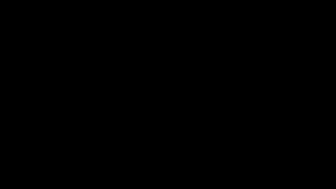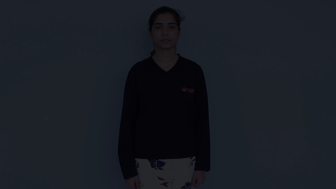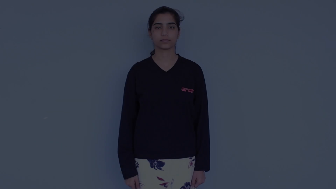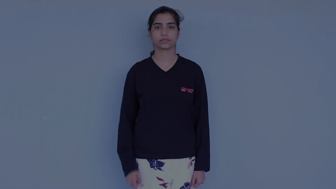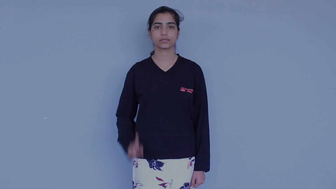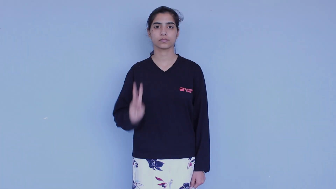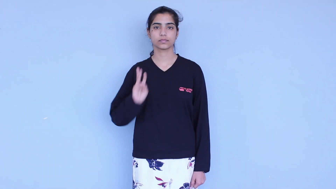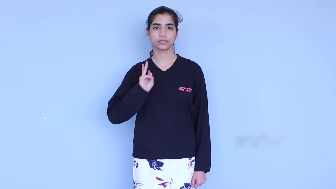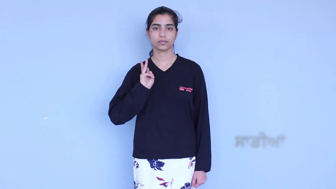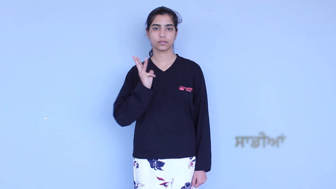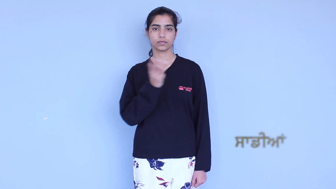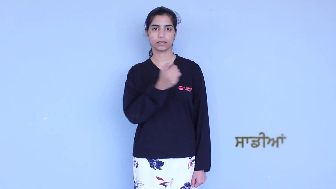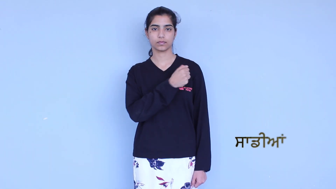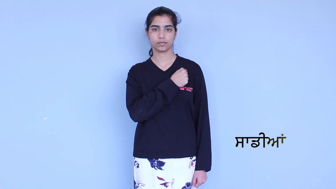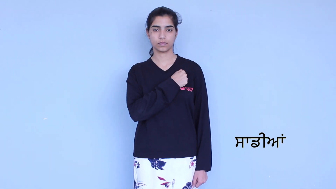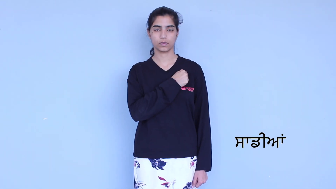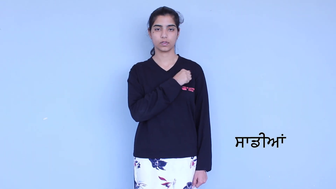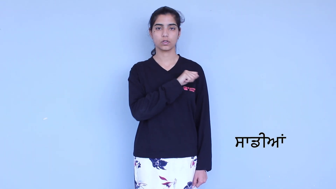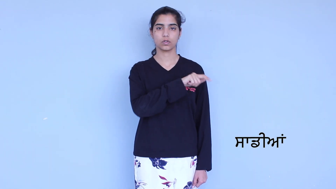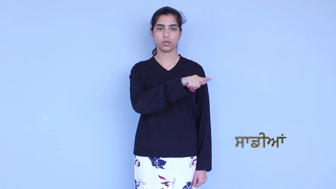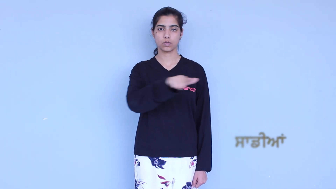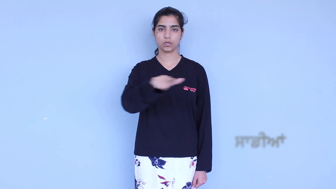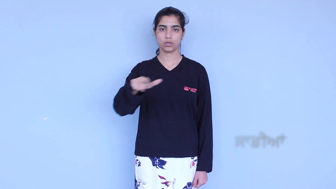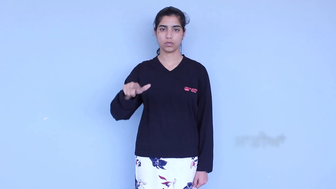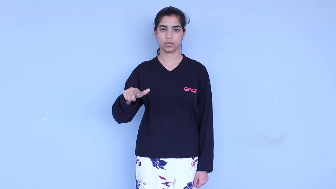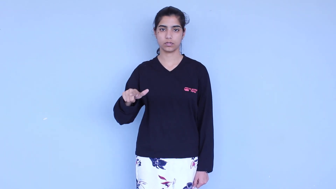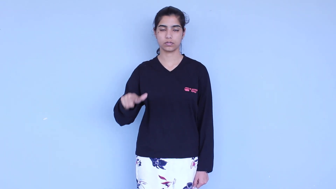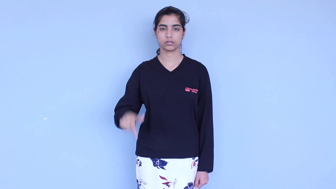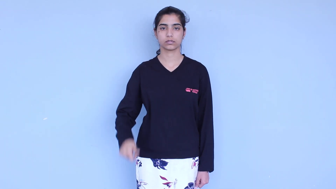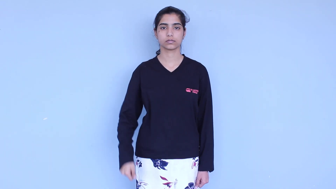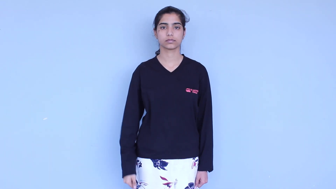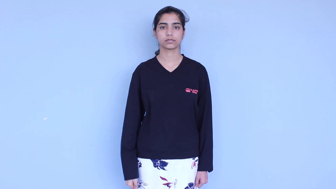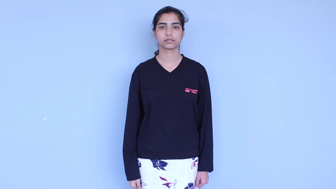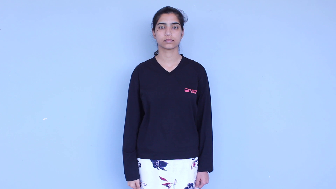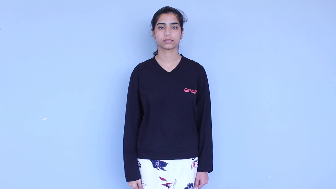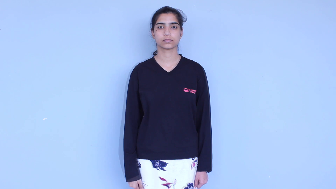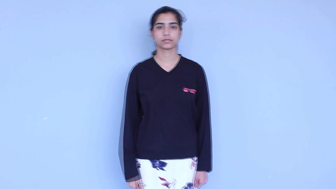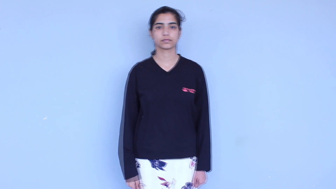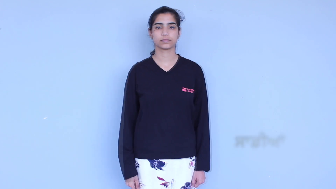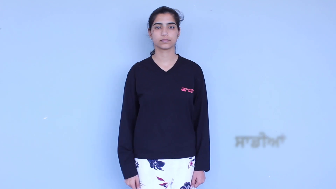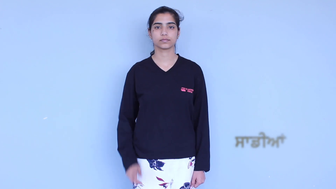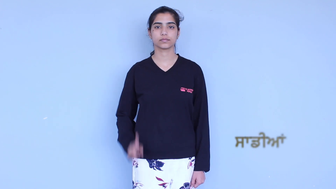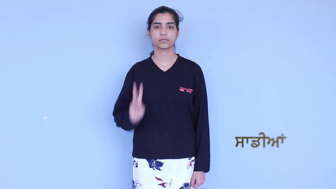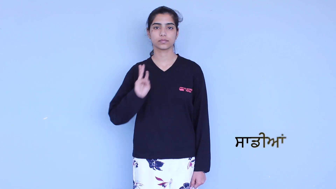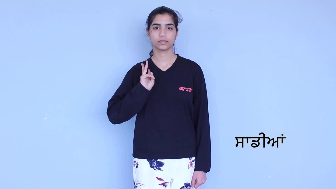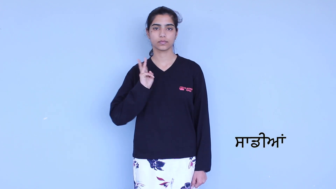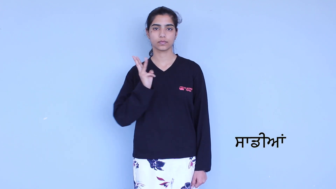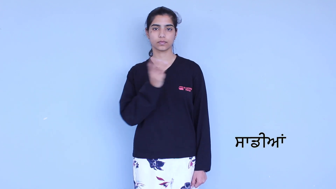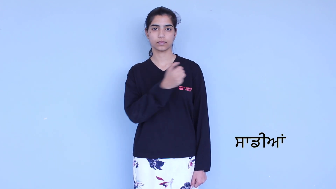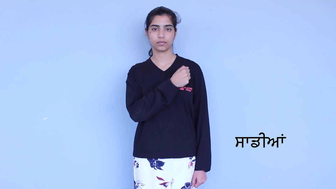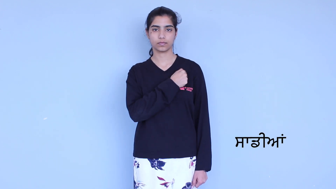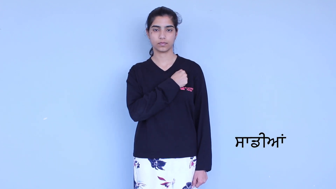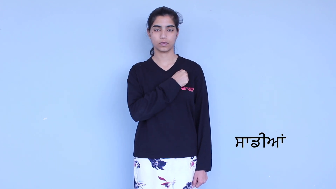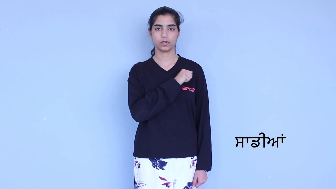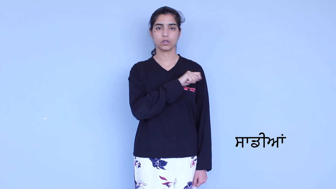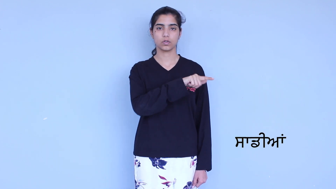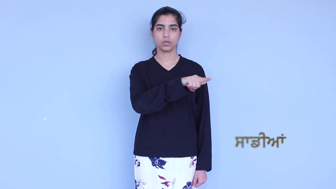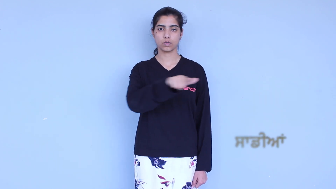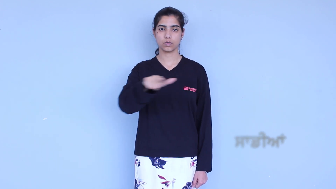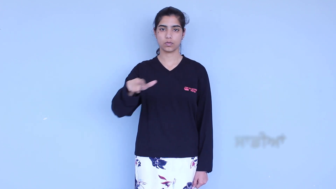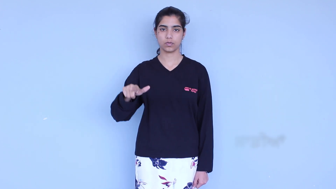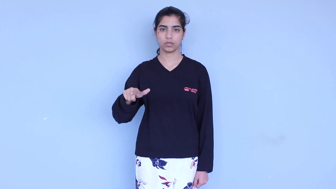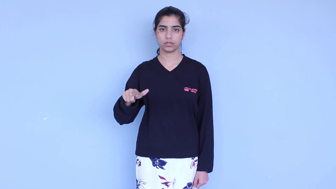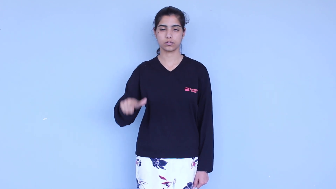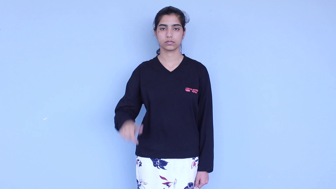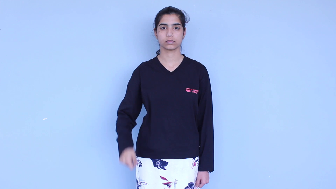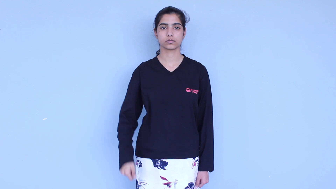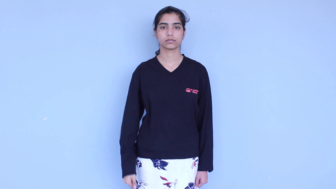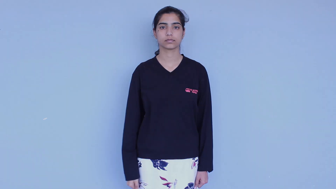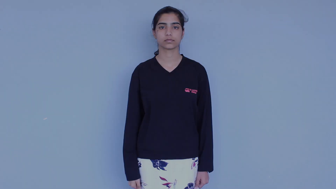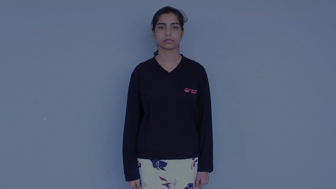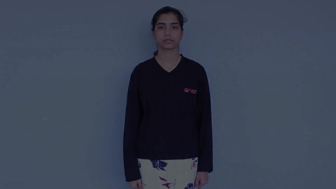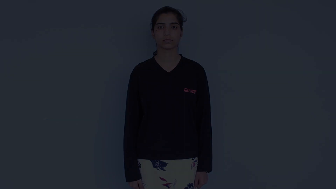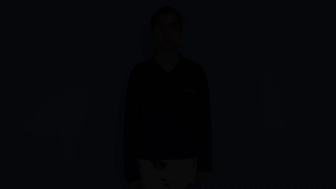ਸਾਡੀਆ